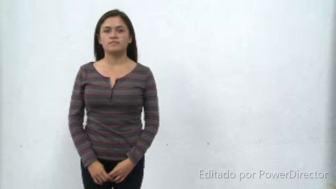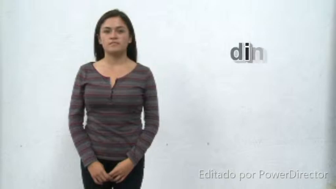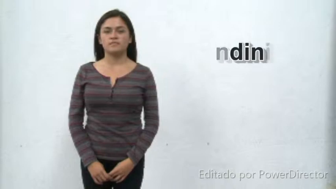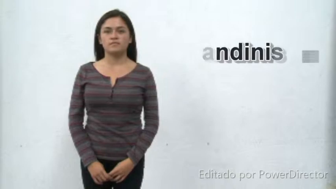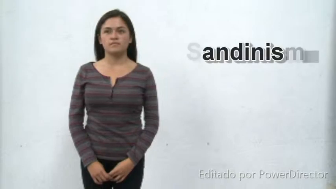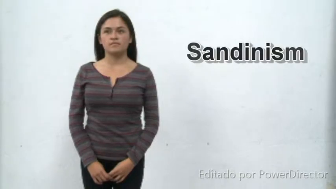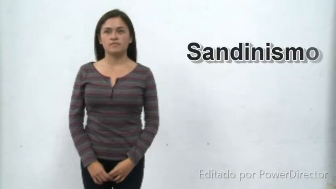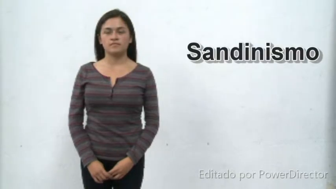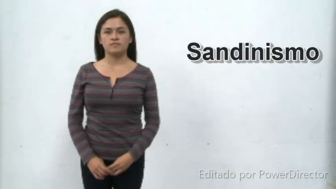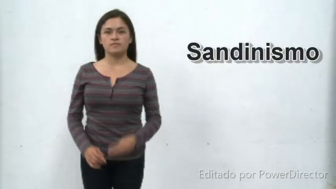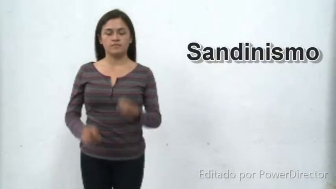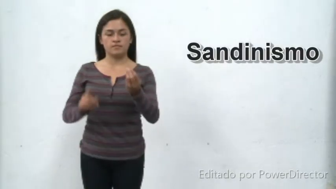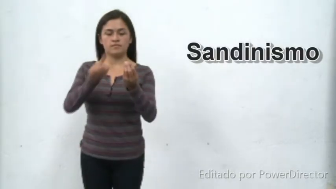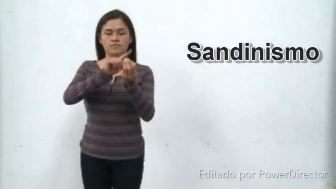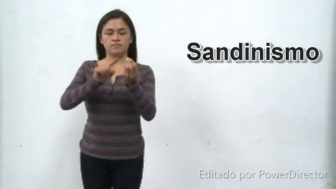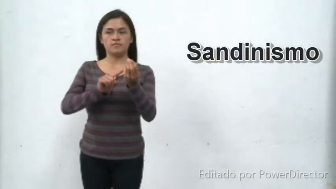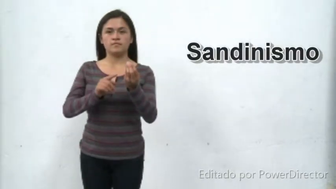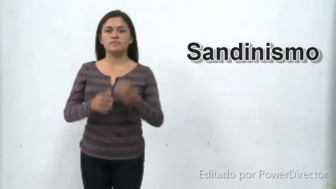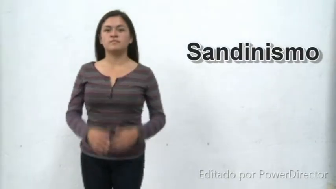Sandinismo